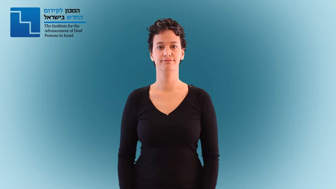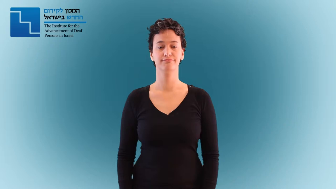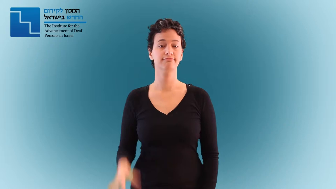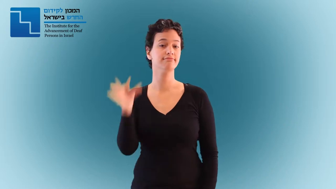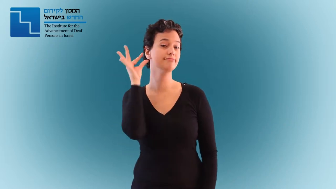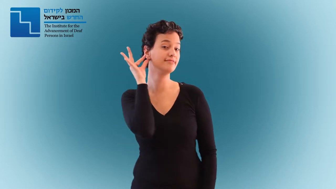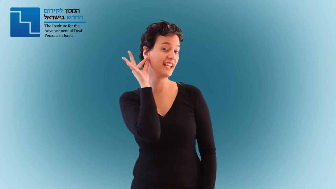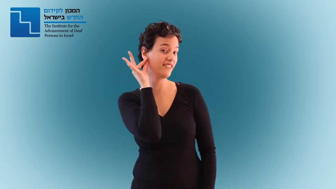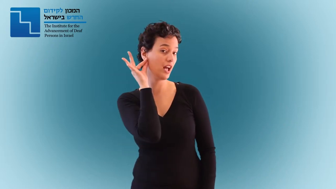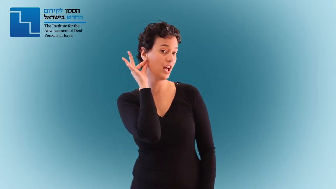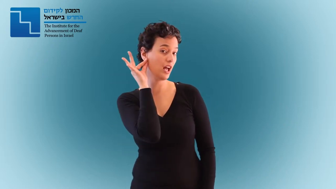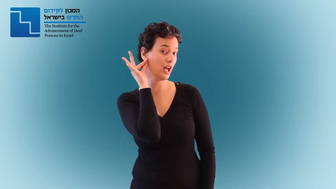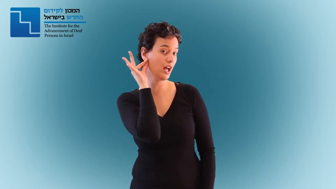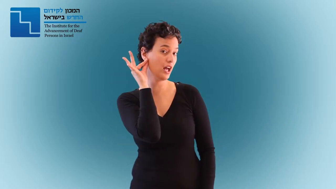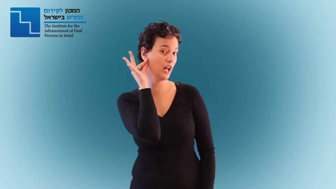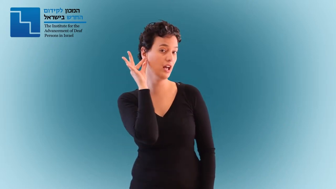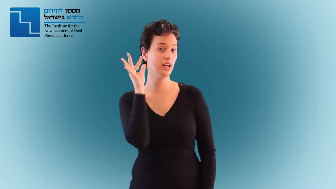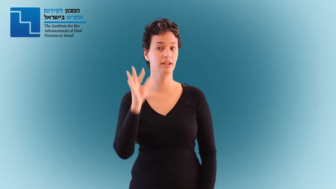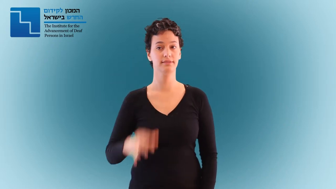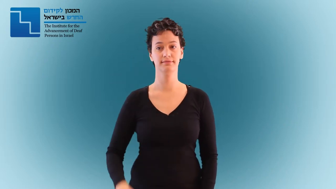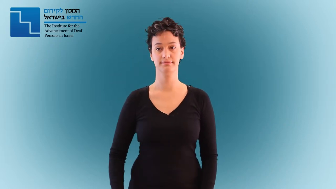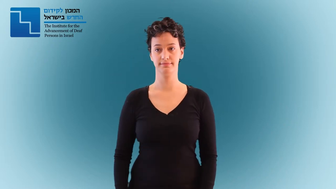נקבה